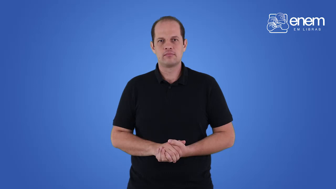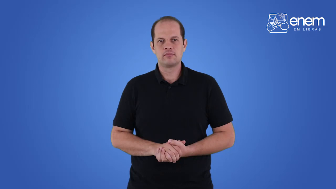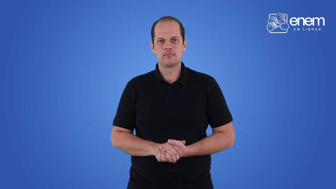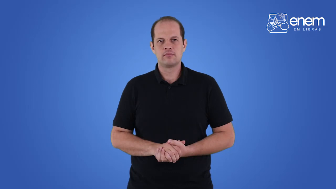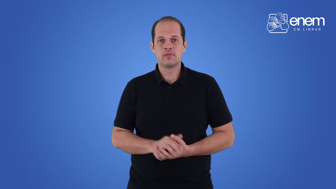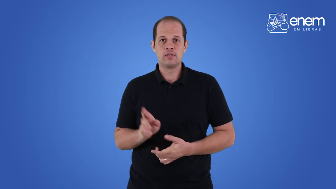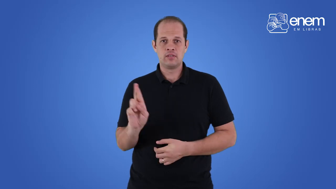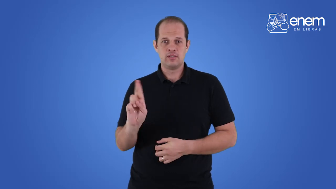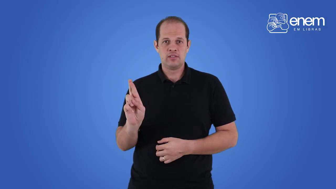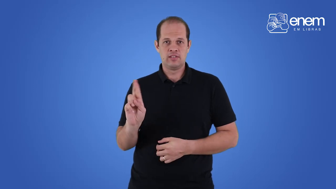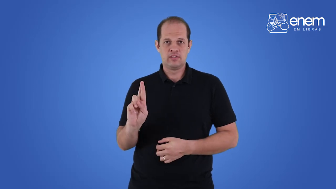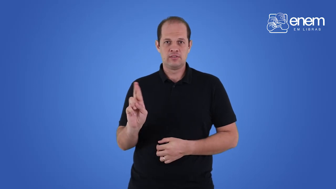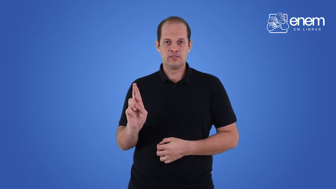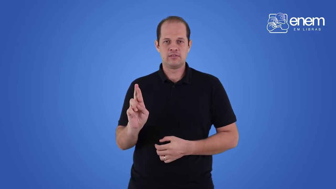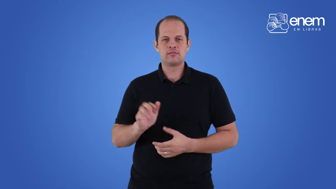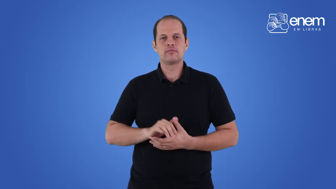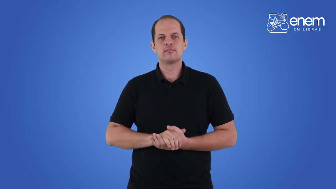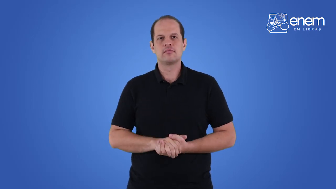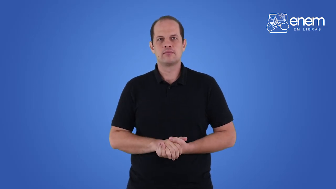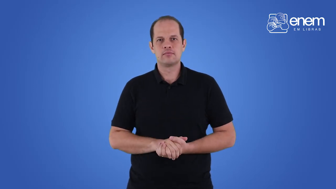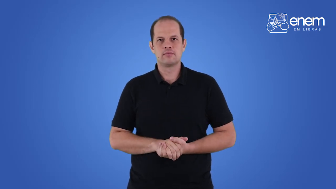Real